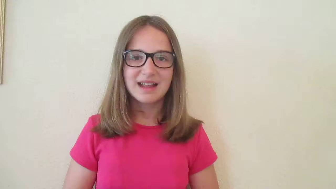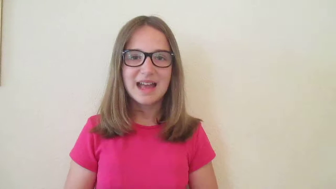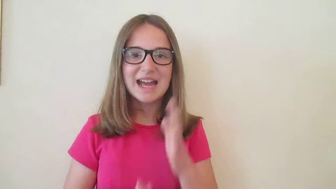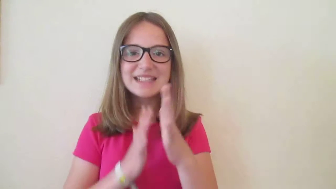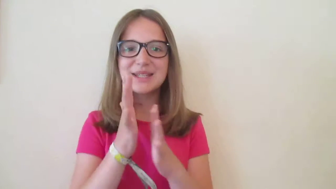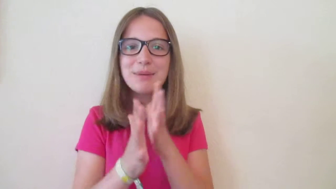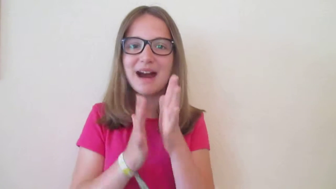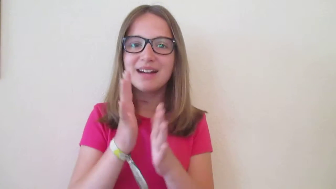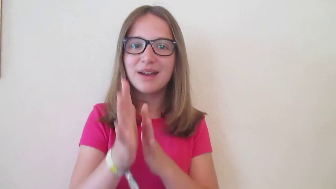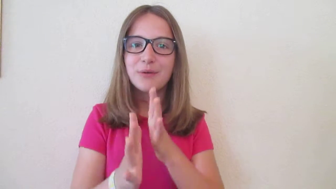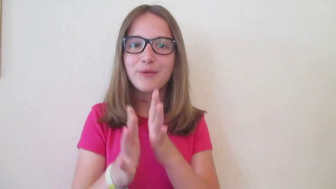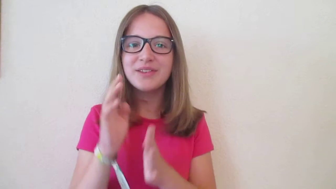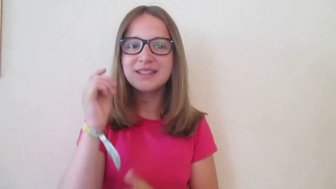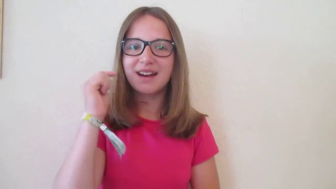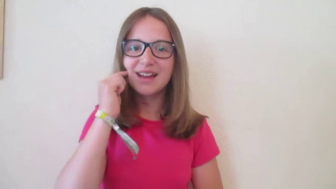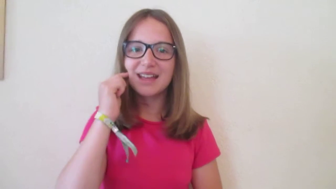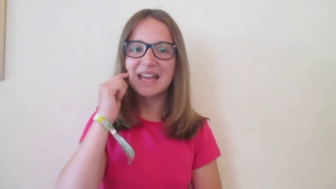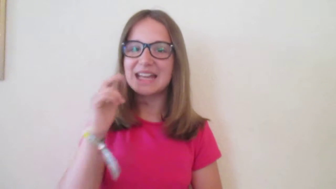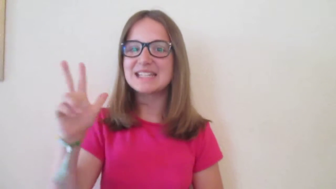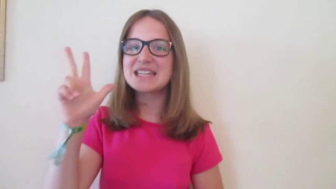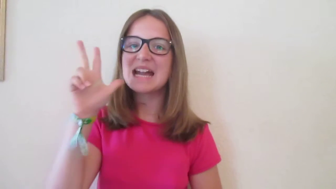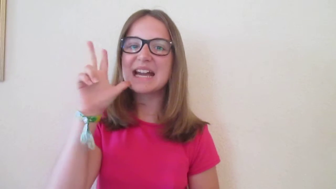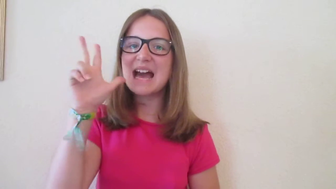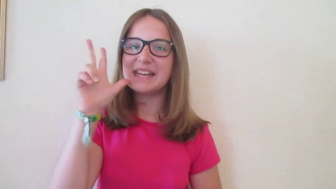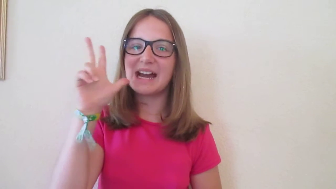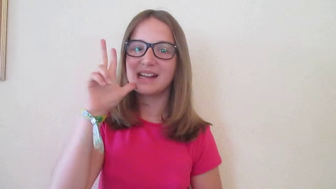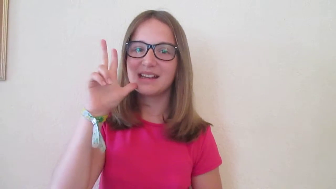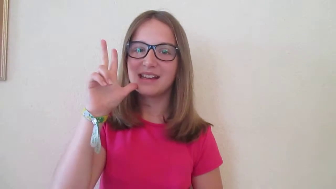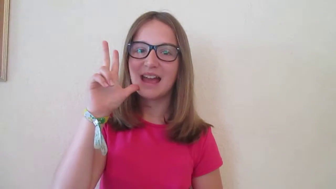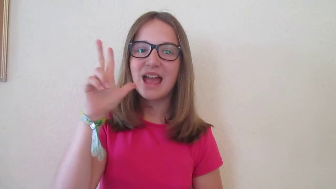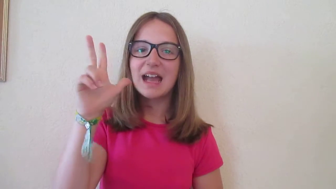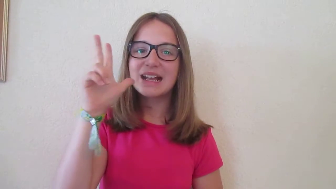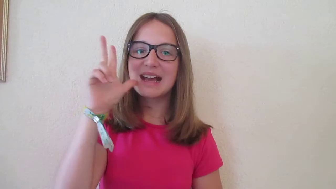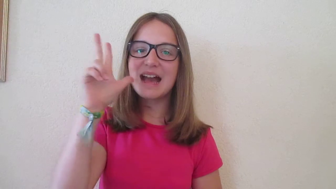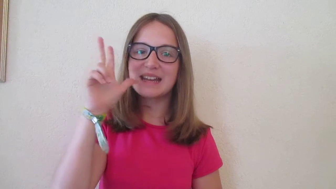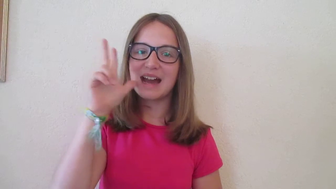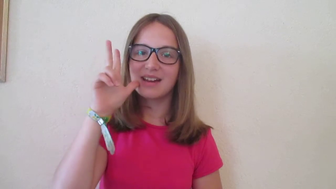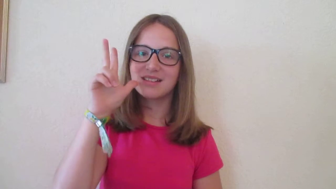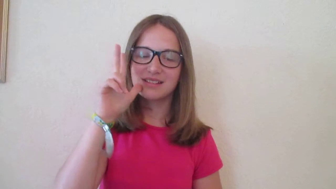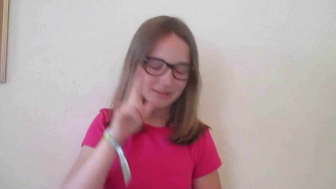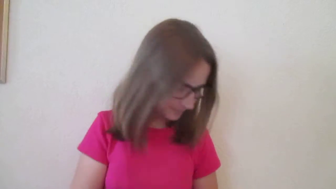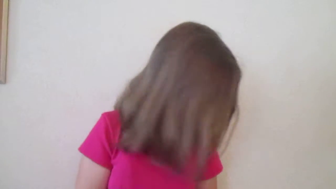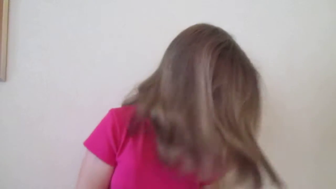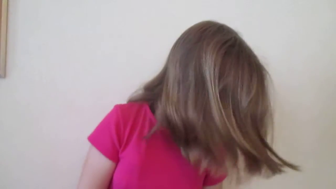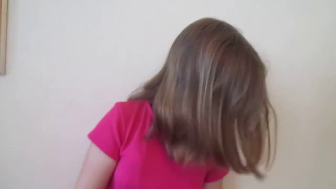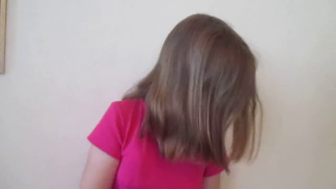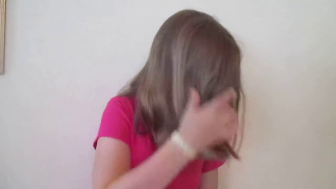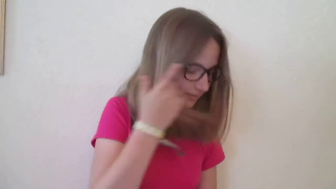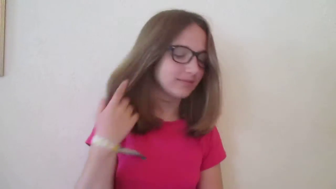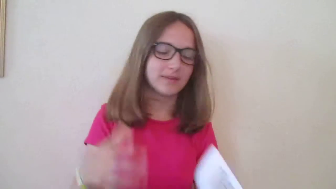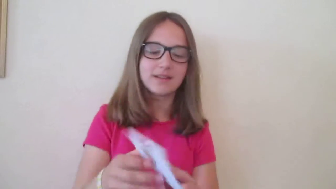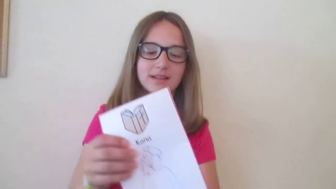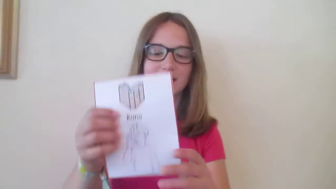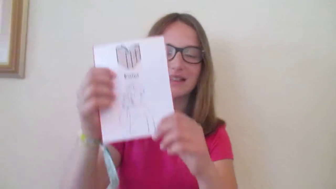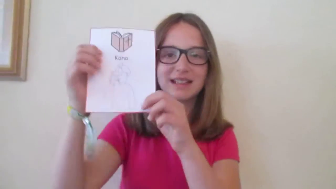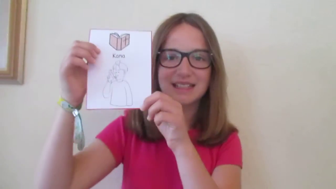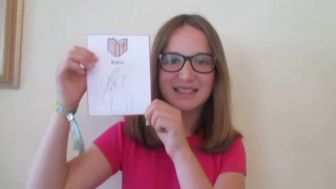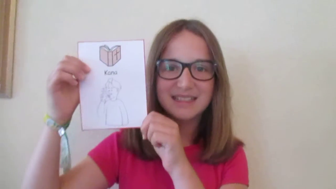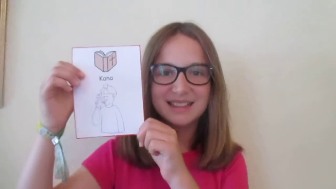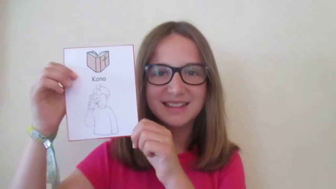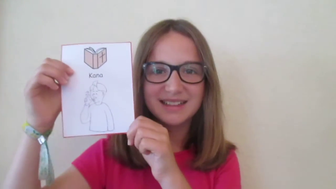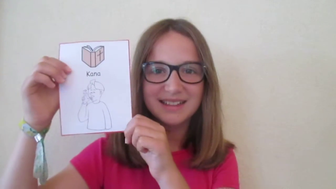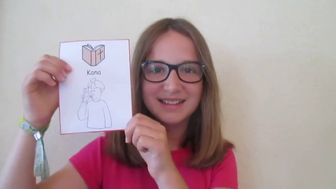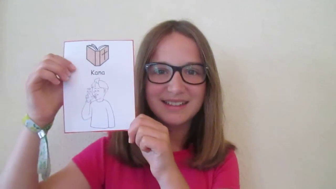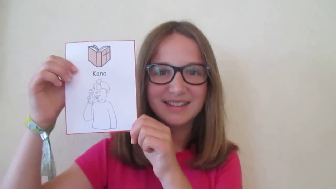Kana